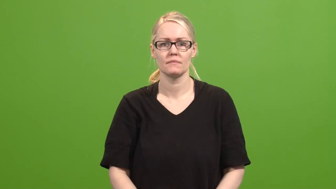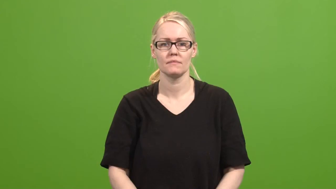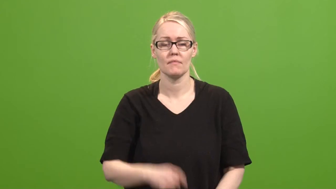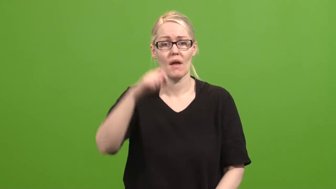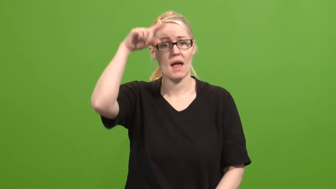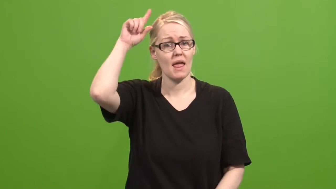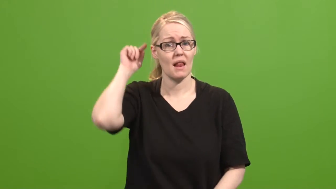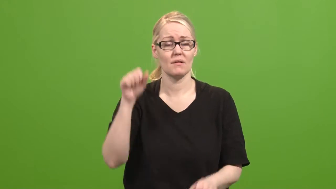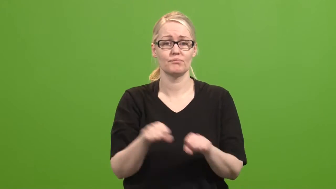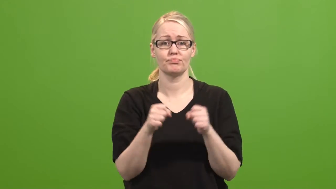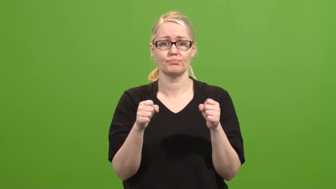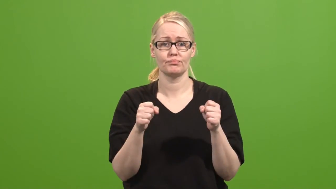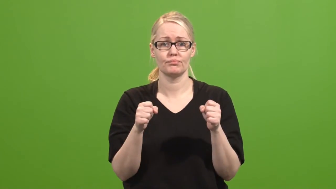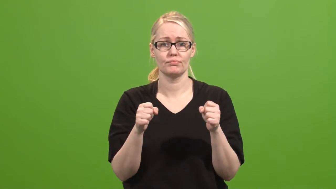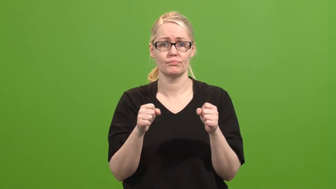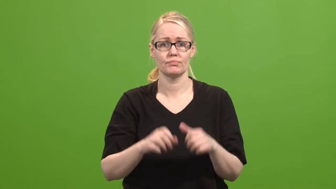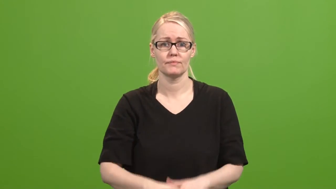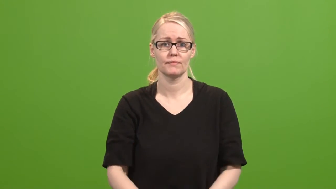heilaskemmd